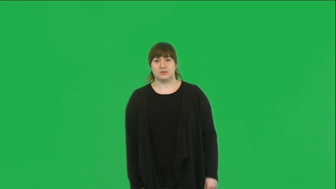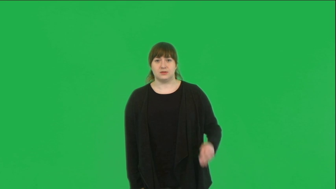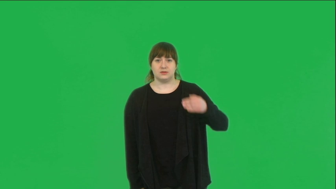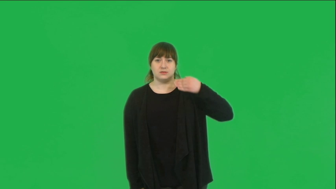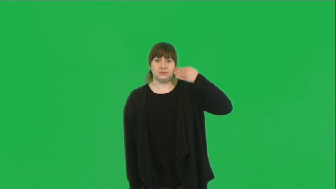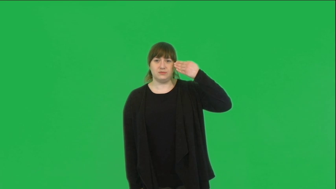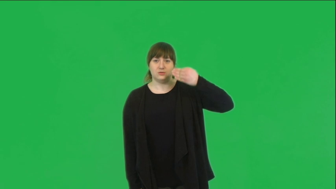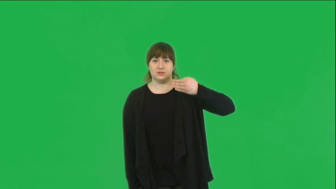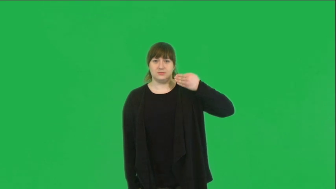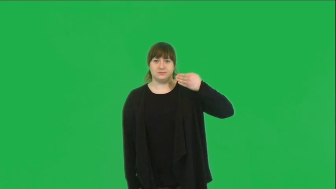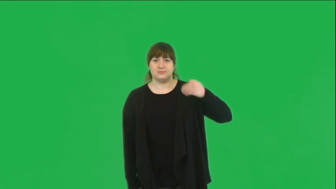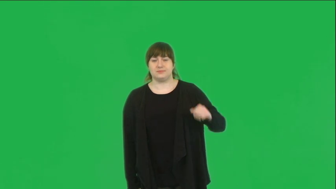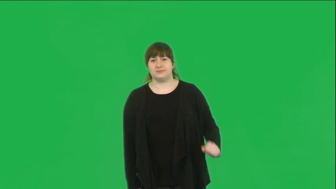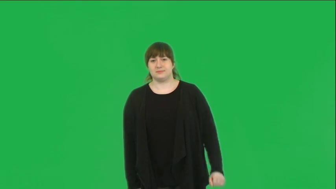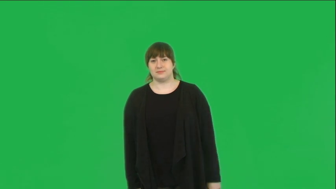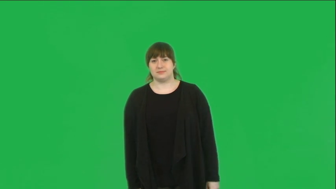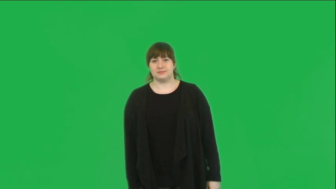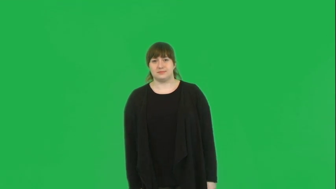wykład